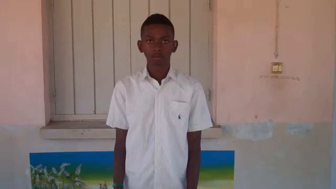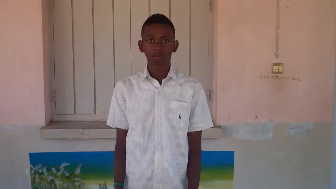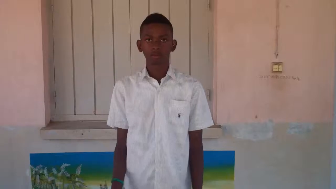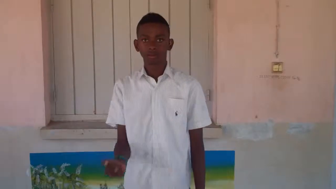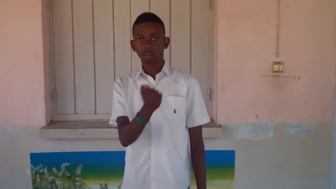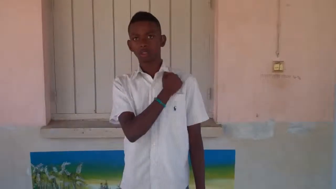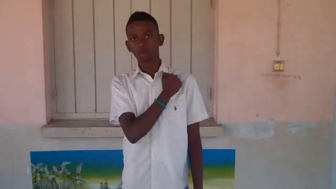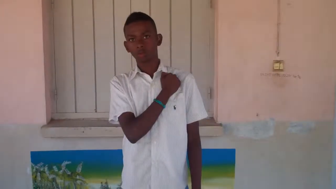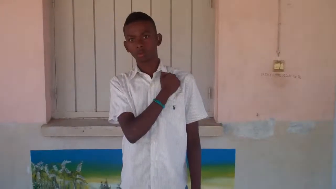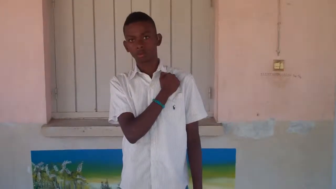zo